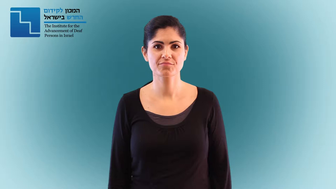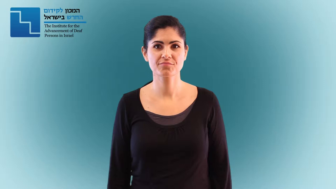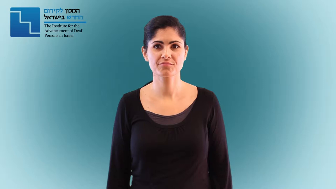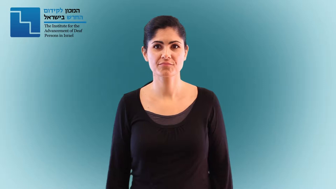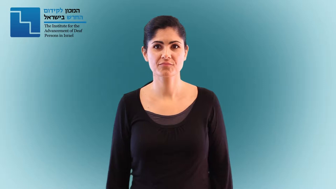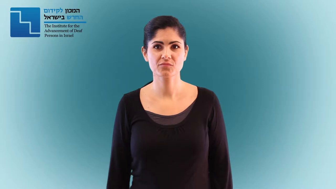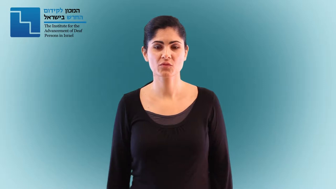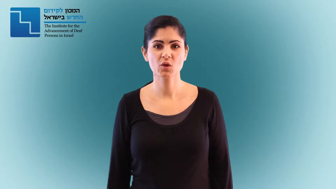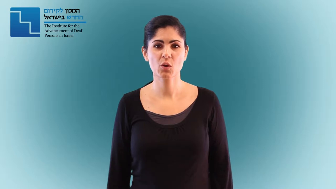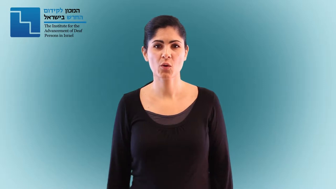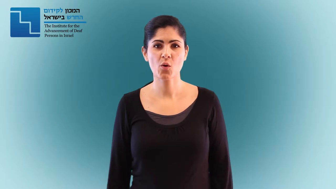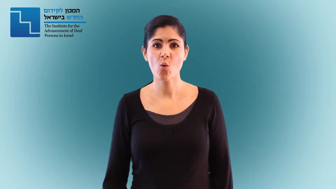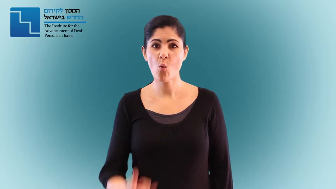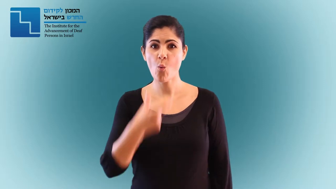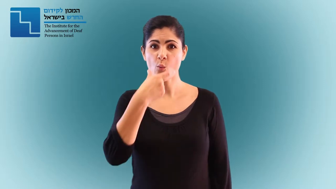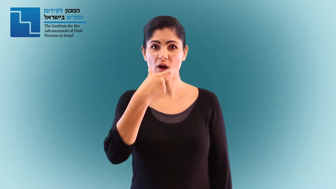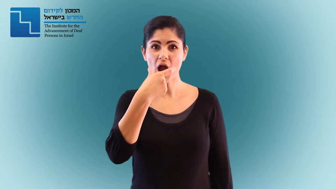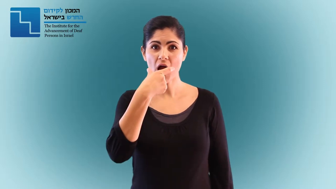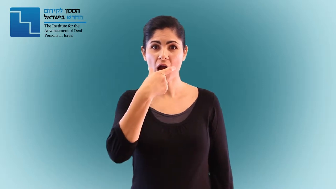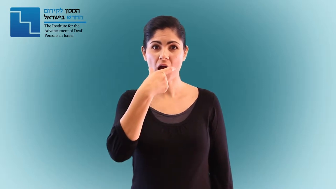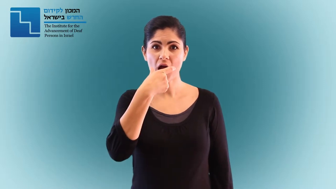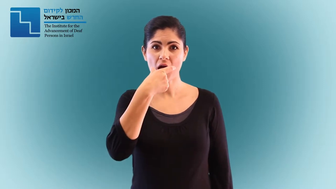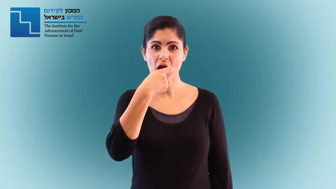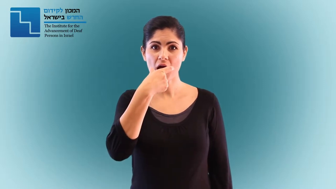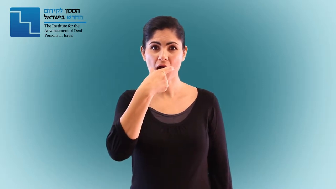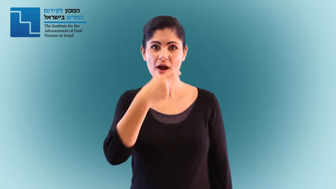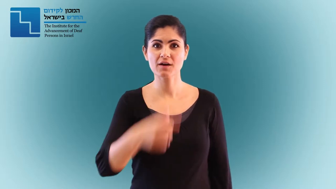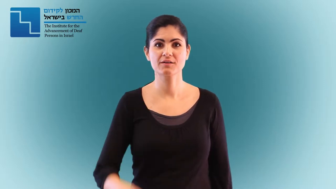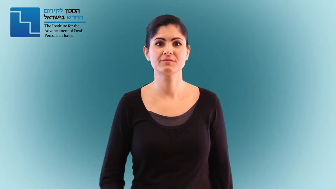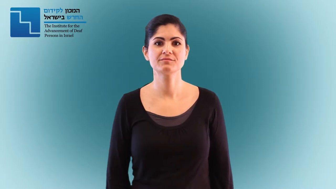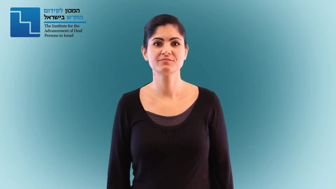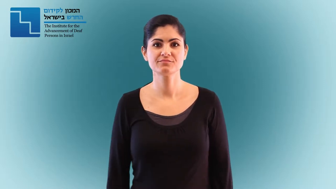עוגה